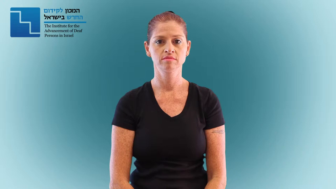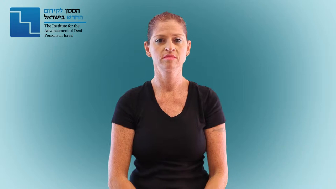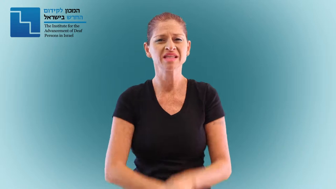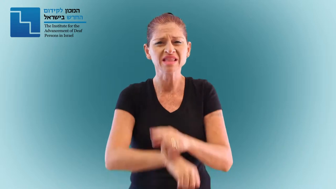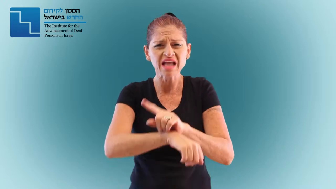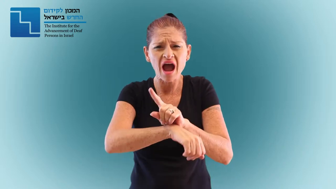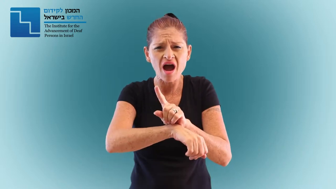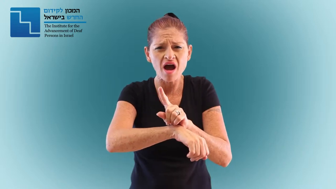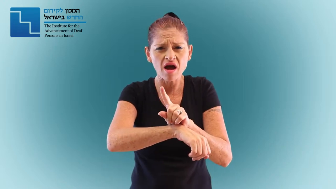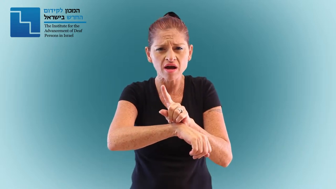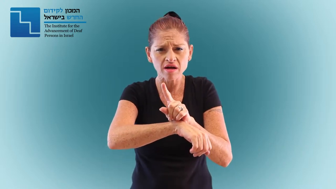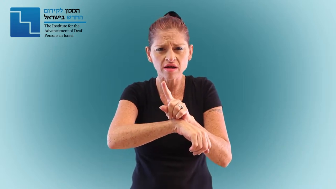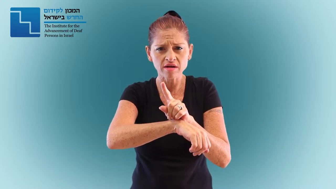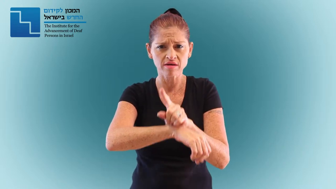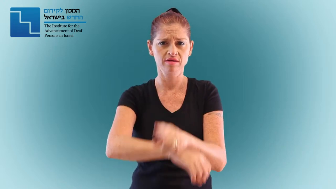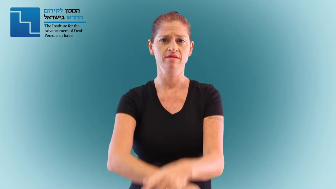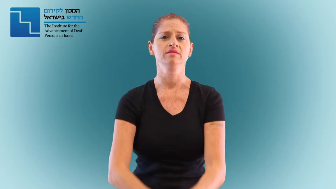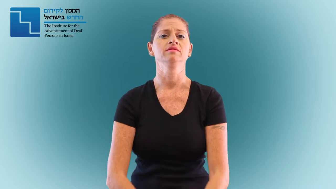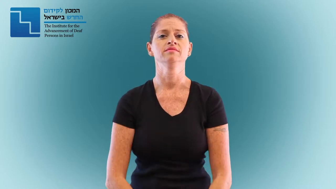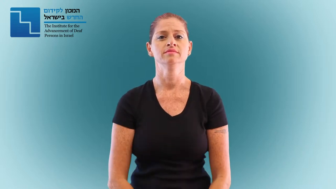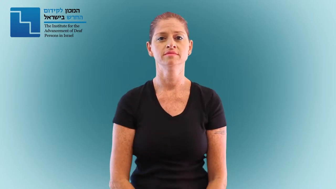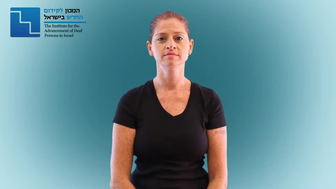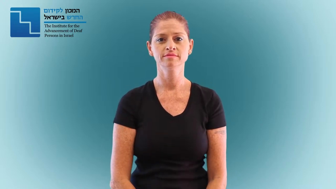דקה